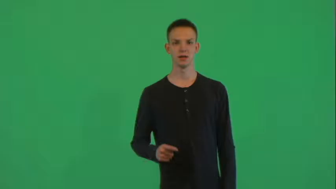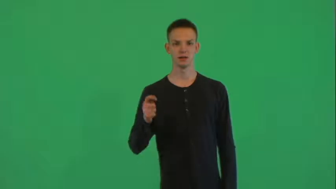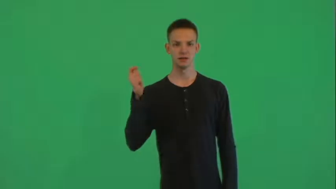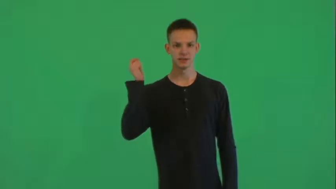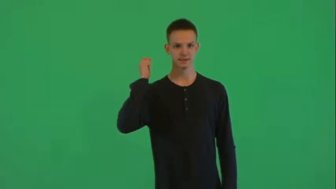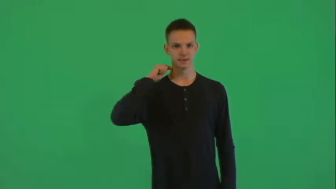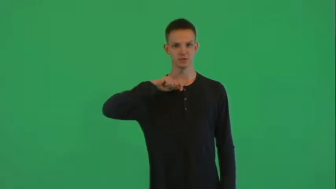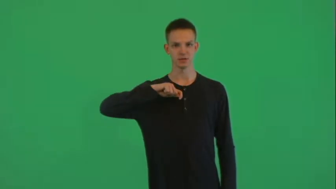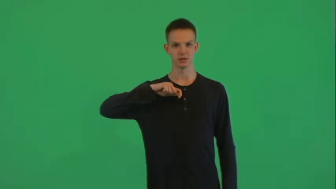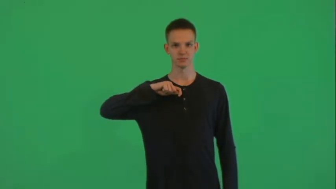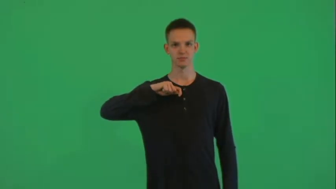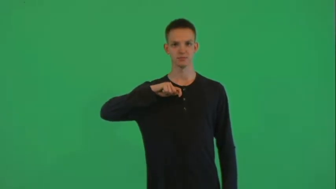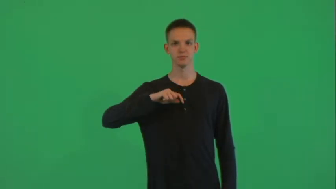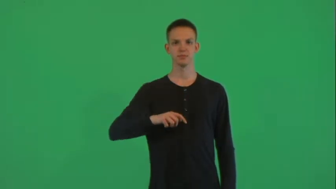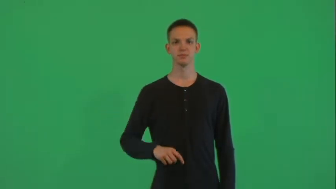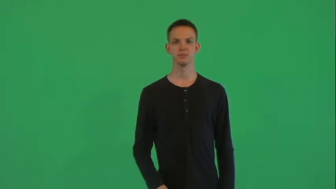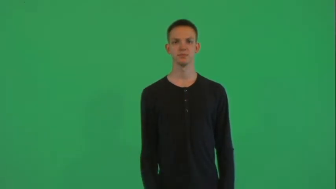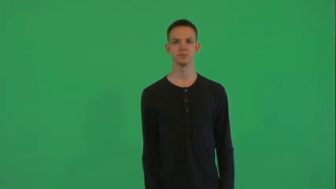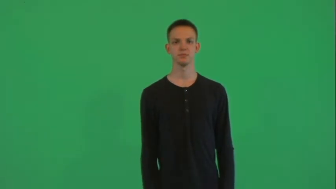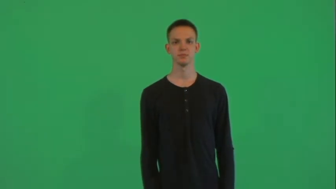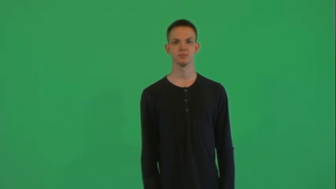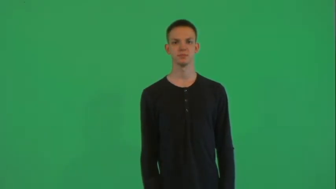zabijać